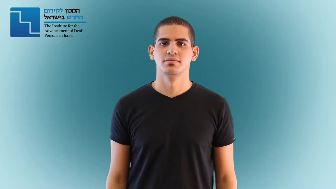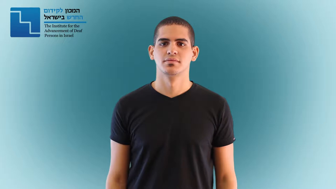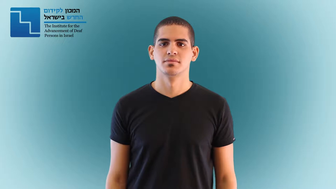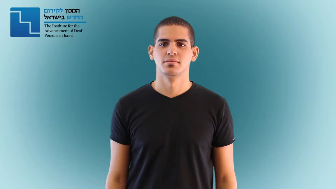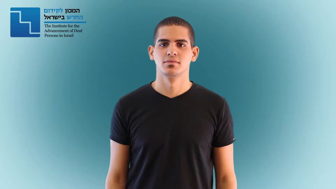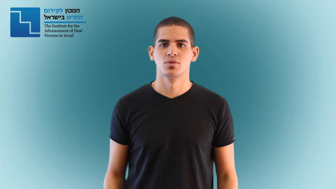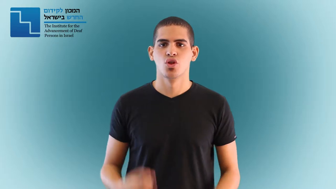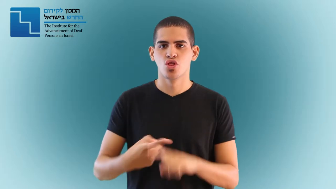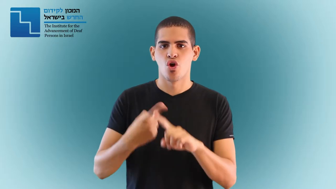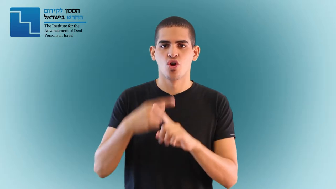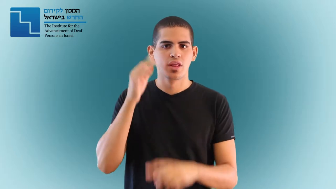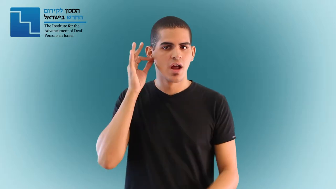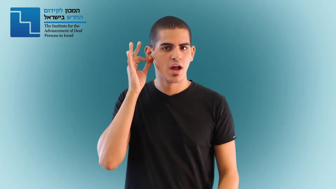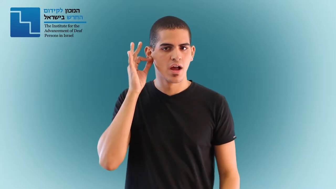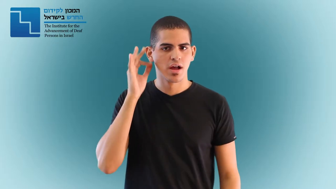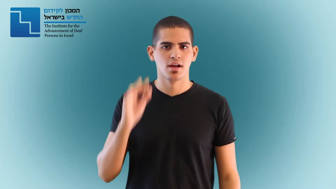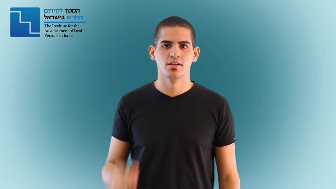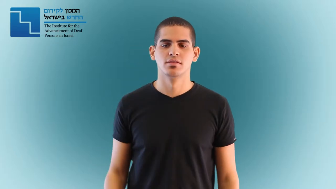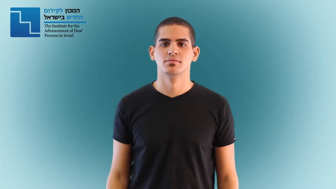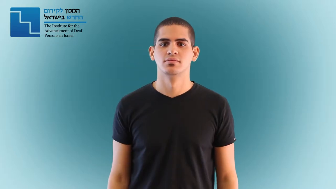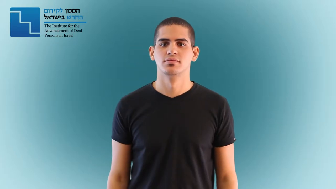דודה